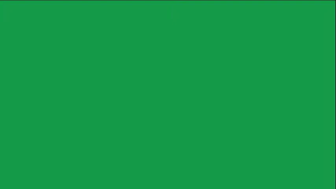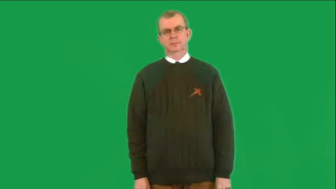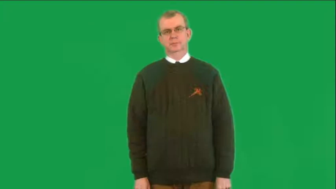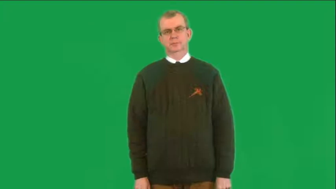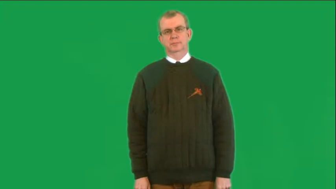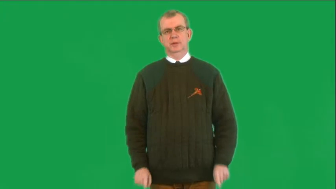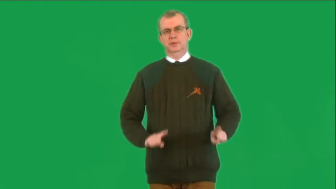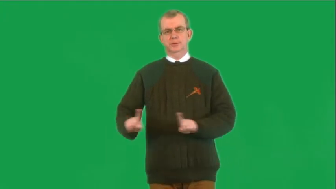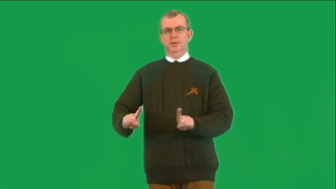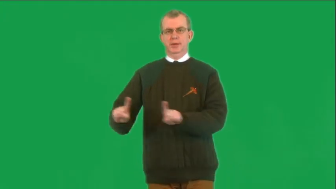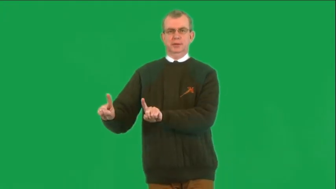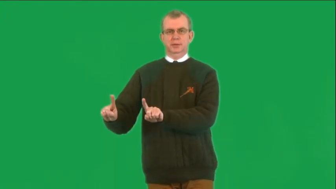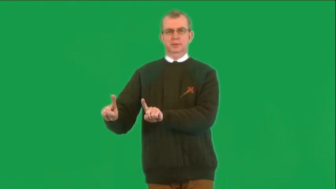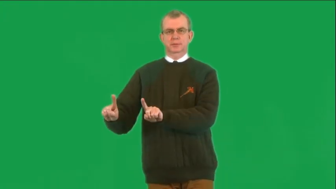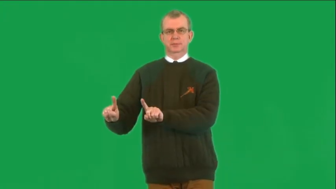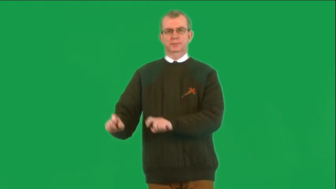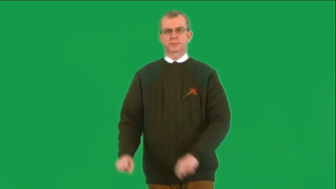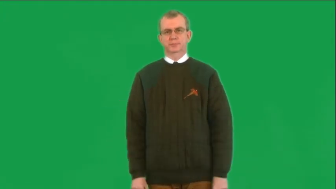znak